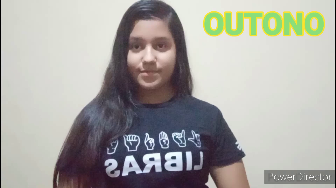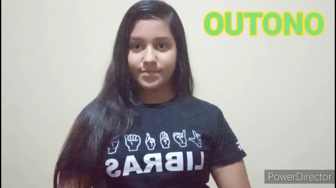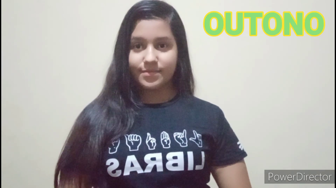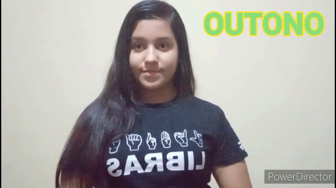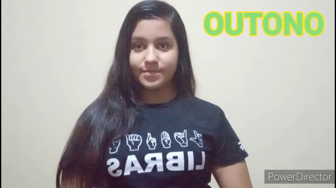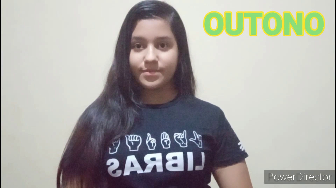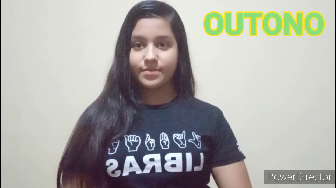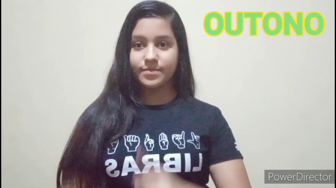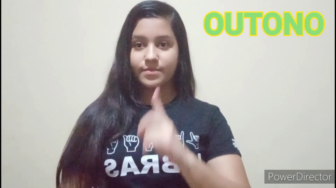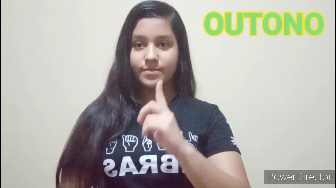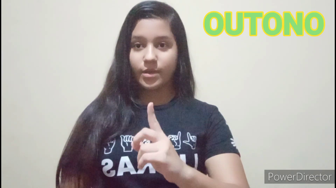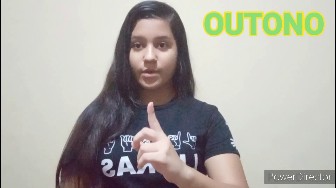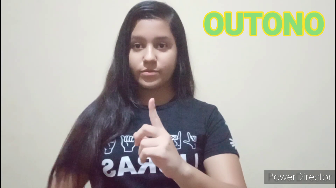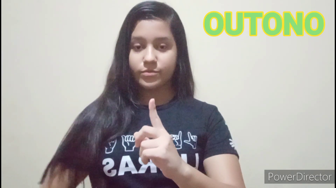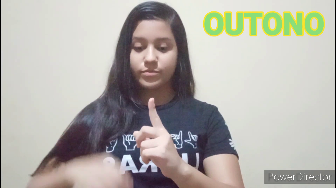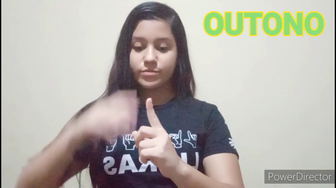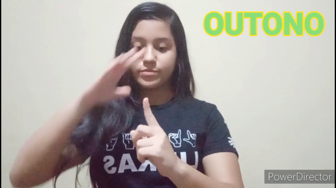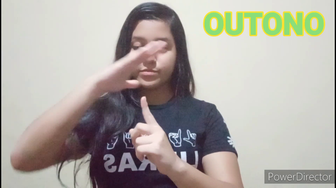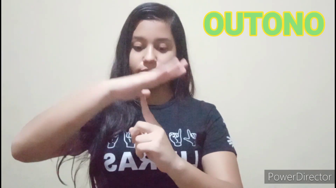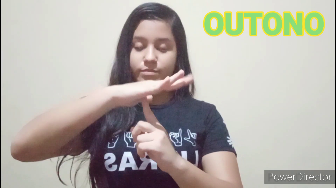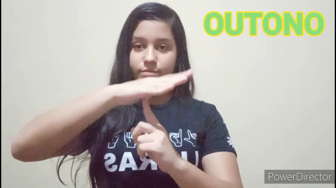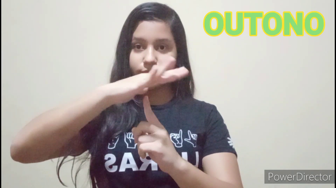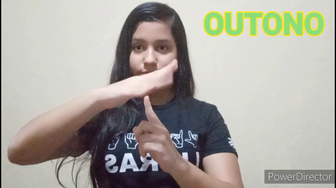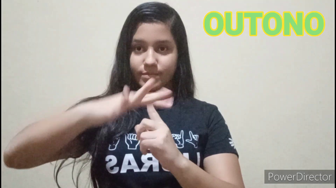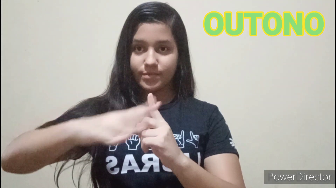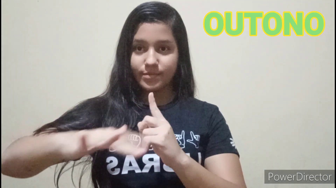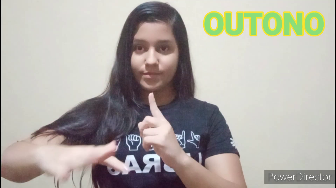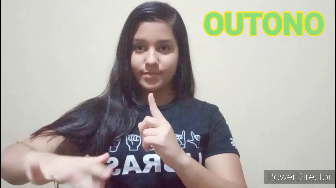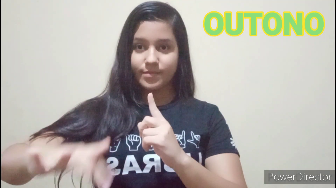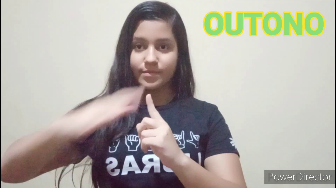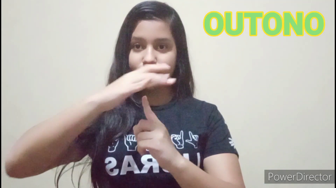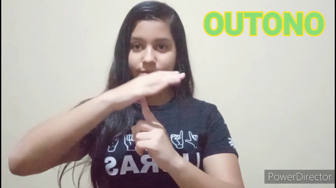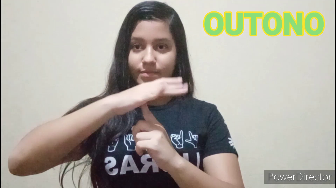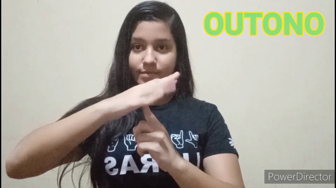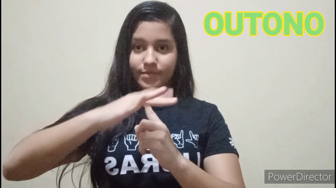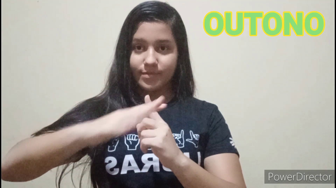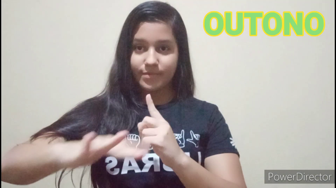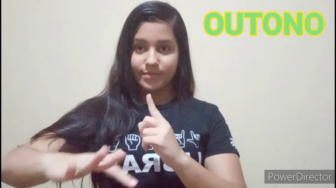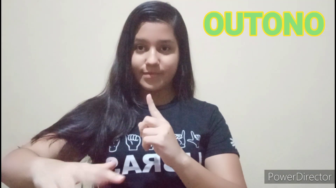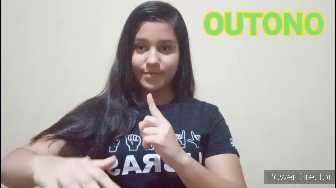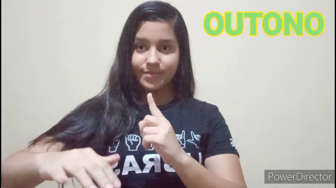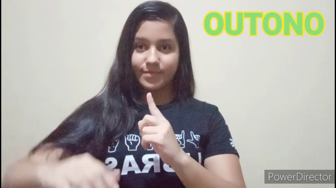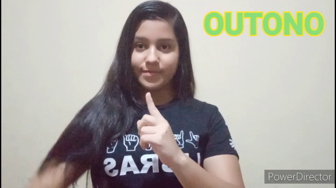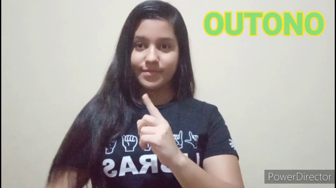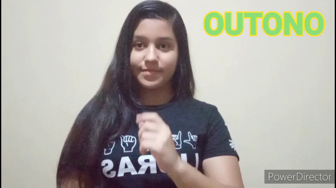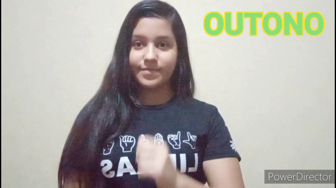OUTONO